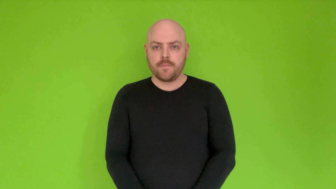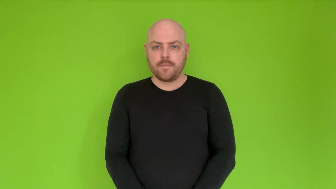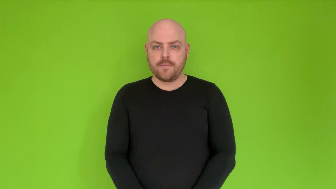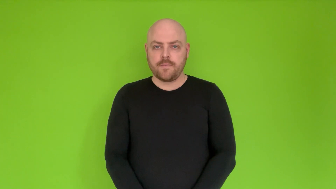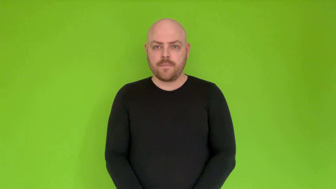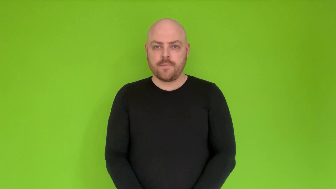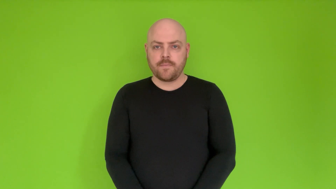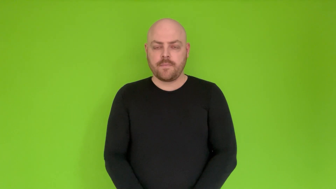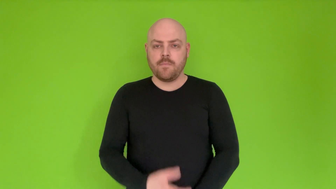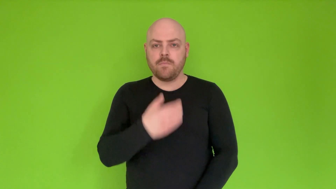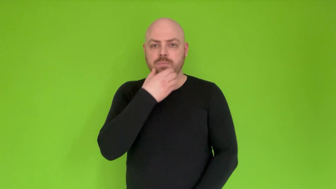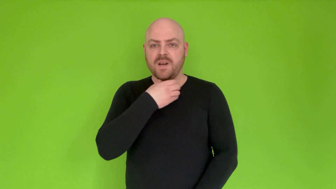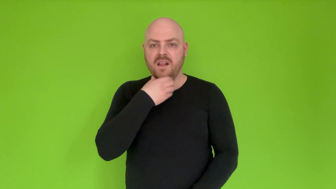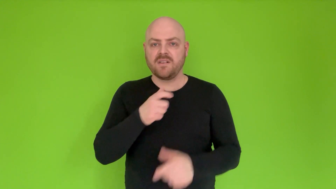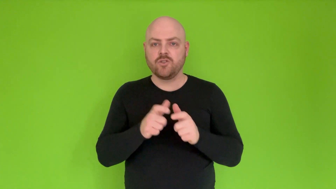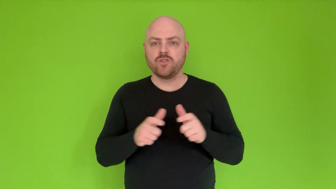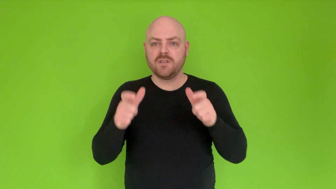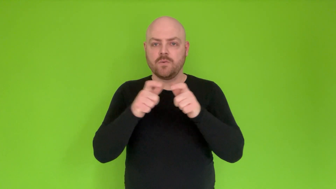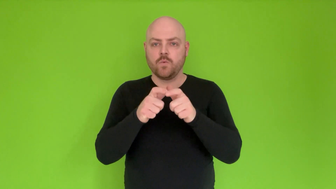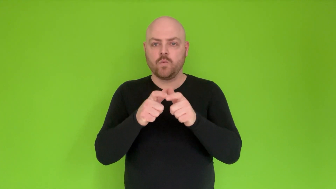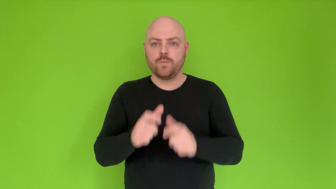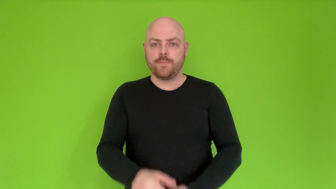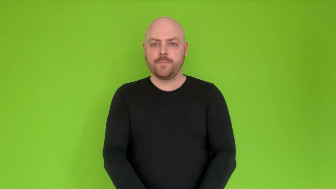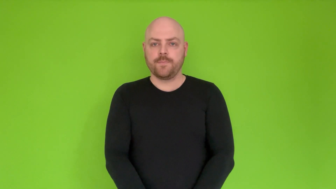Braine-le-Château